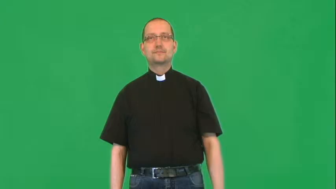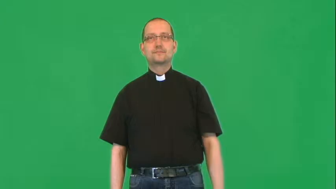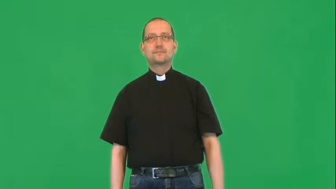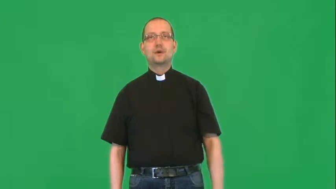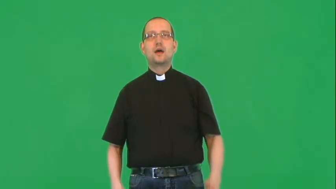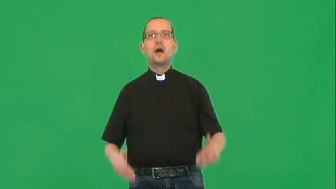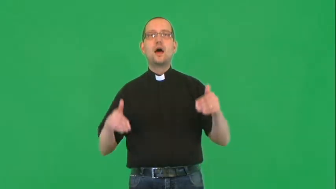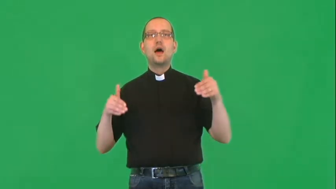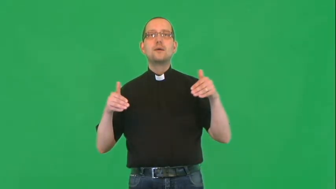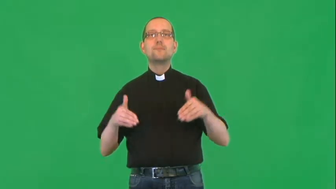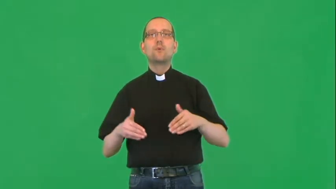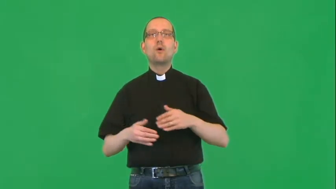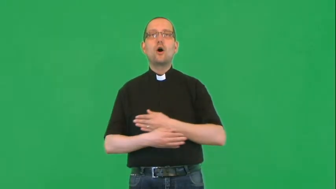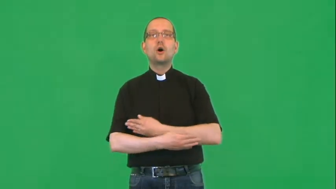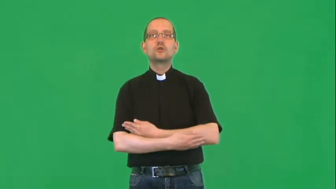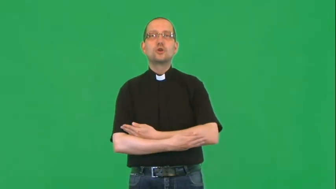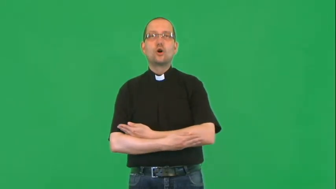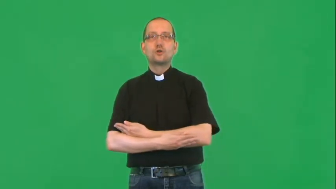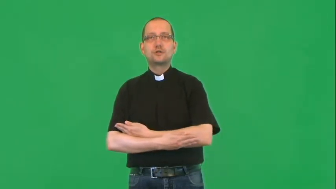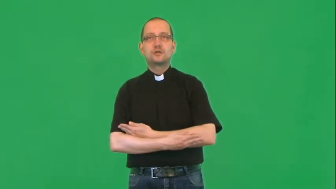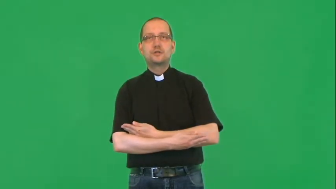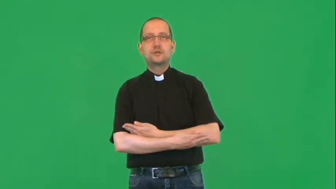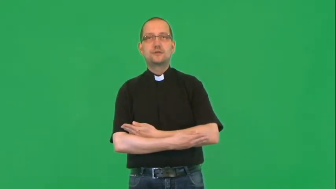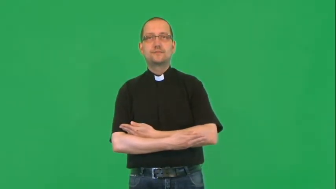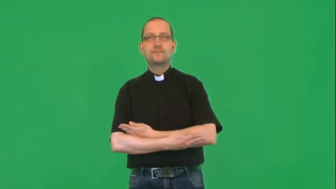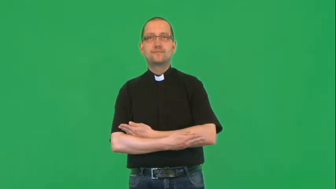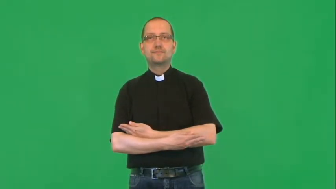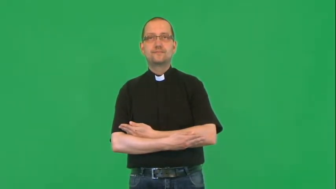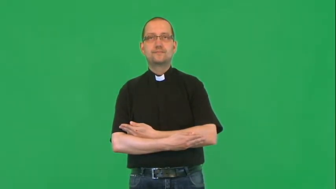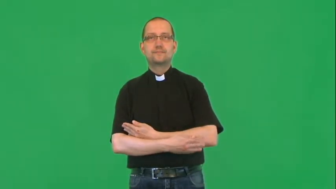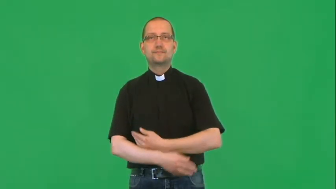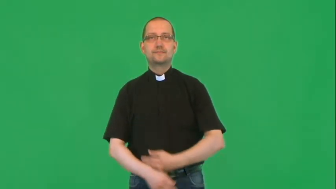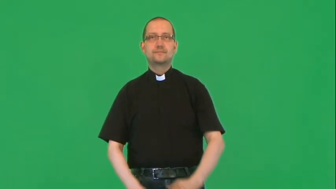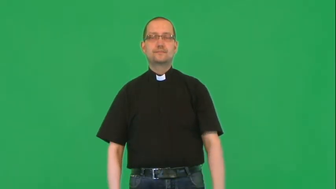płodność